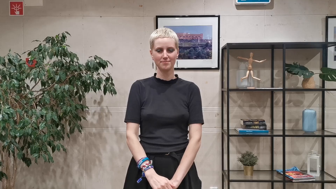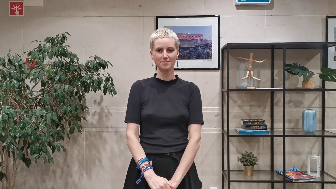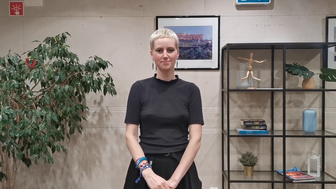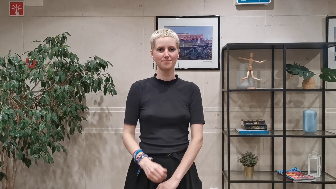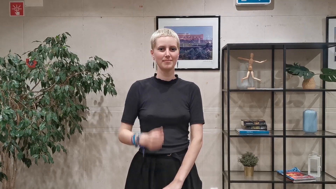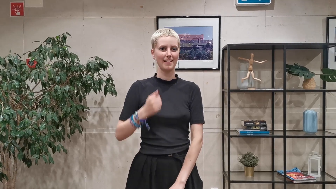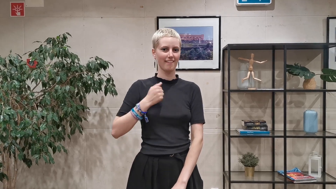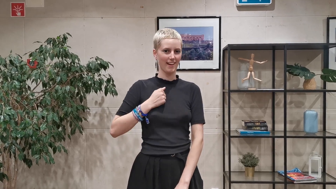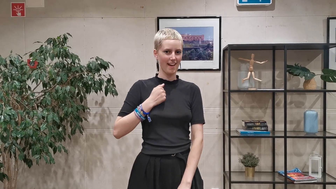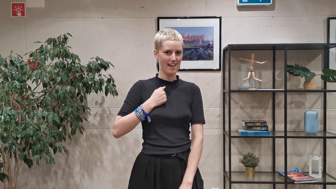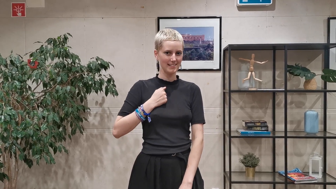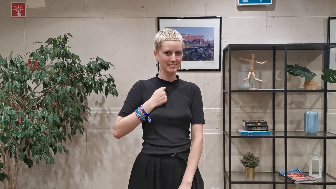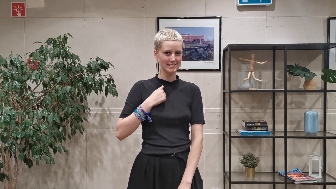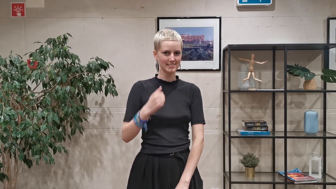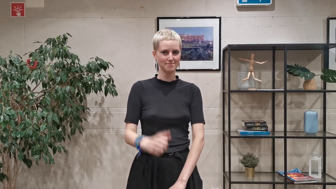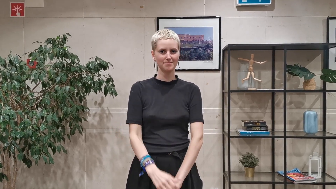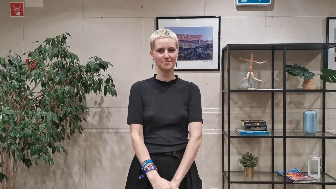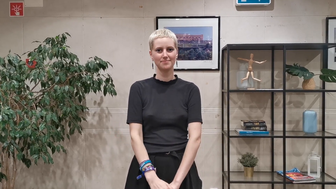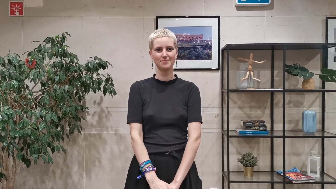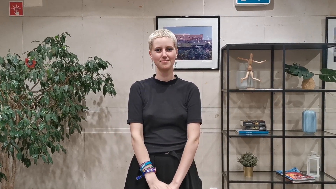Graz